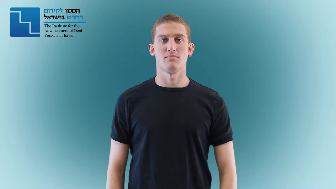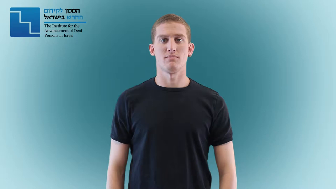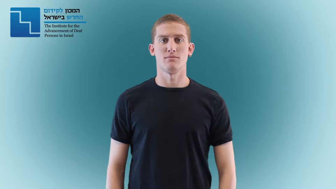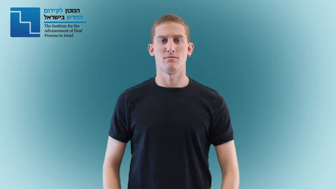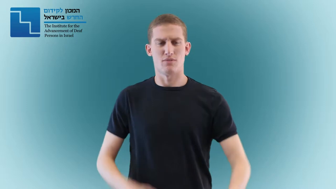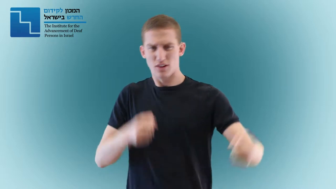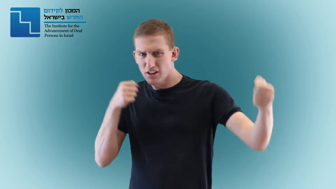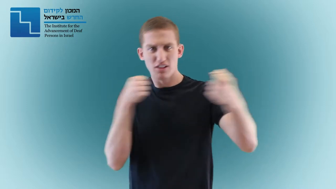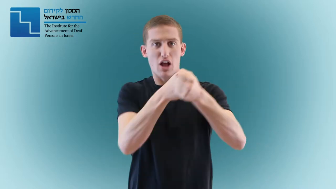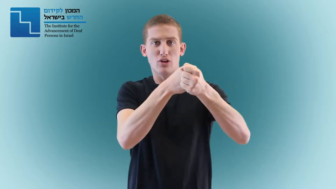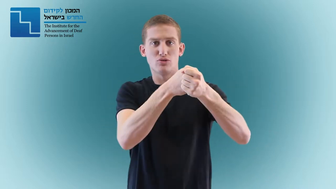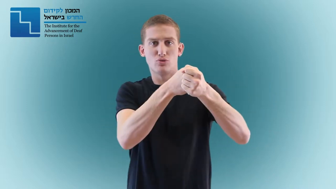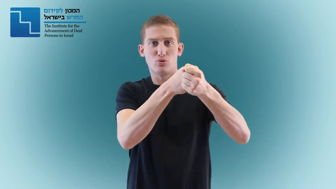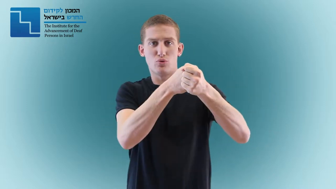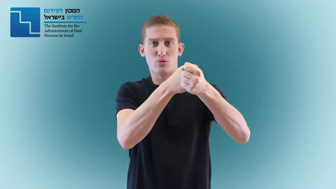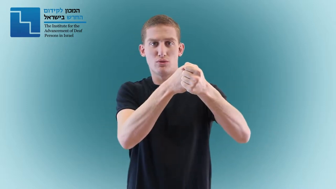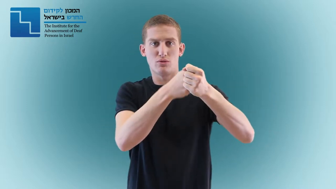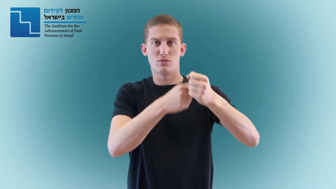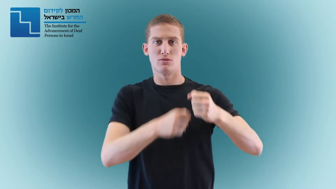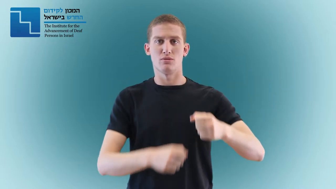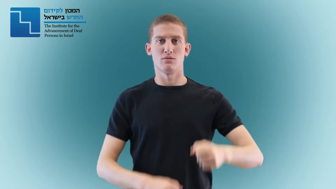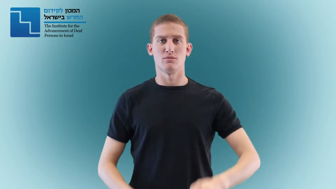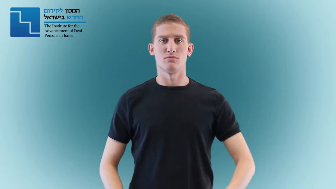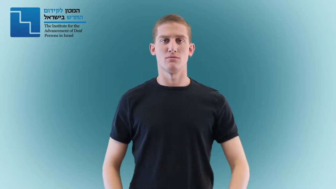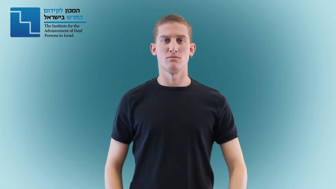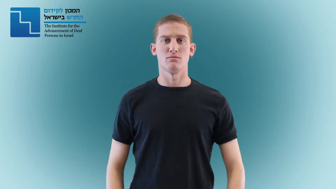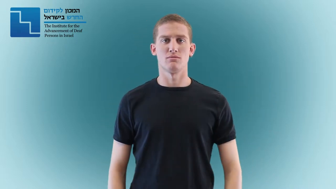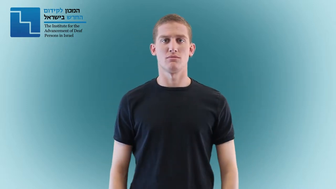התנגשות